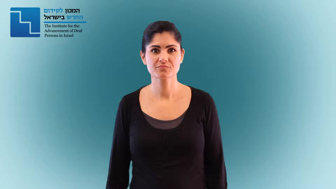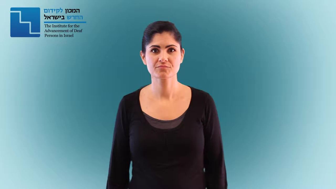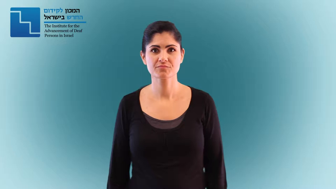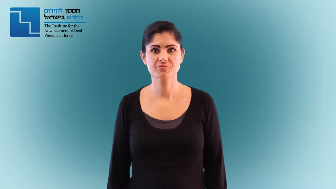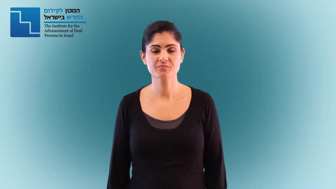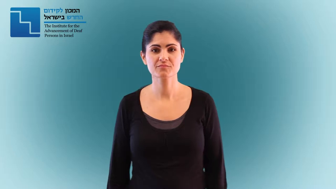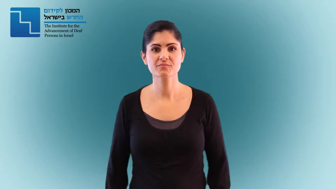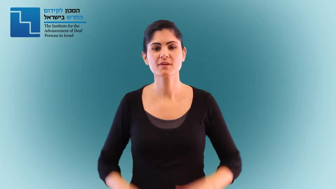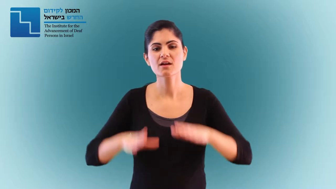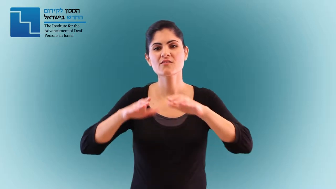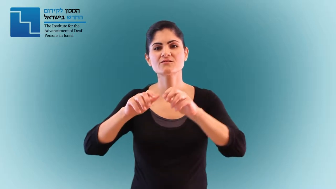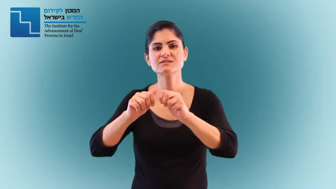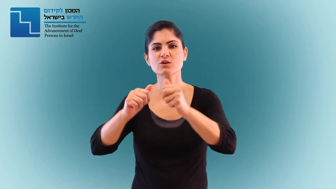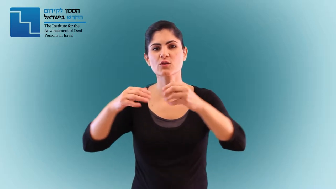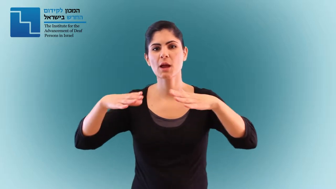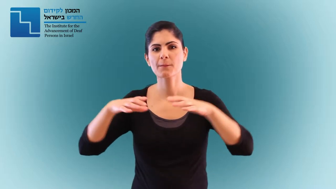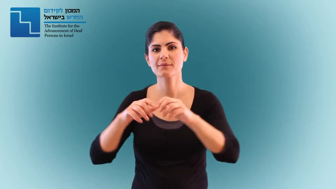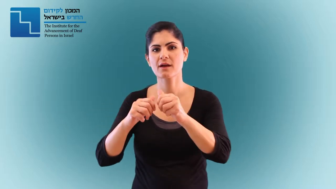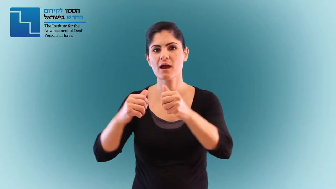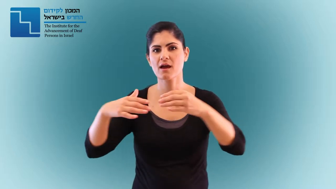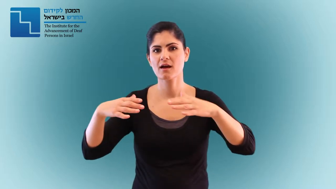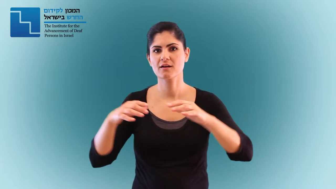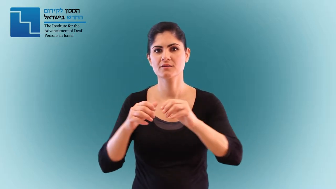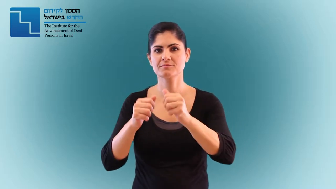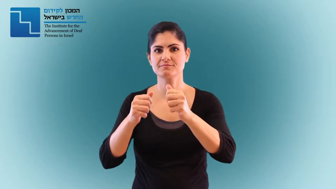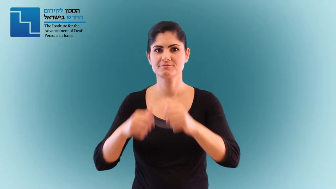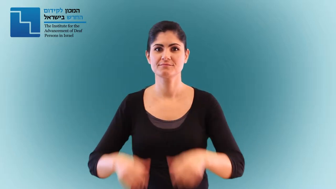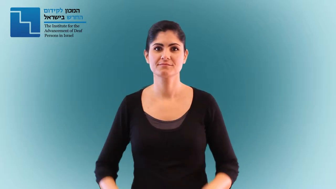פיזיותרפיה